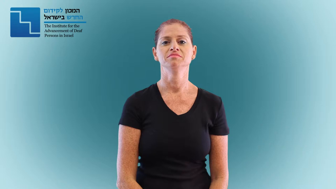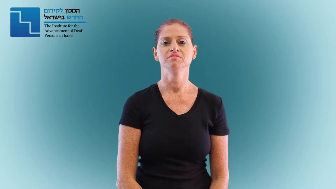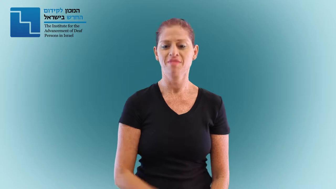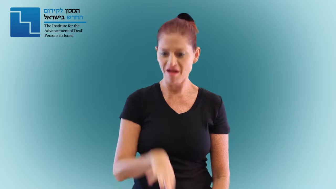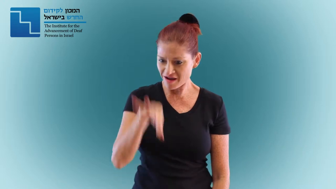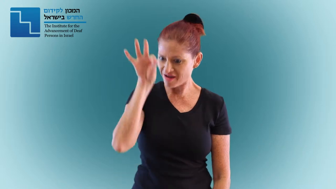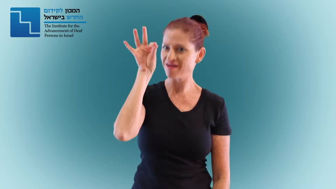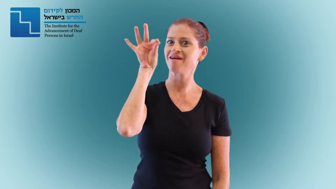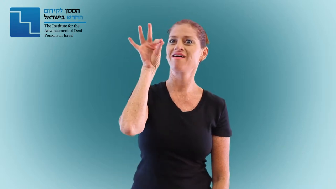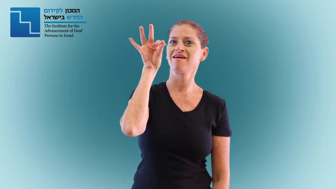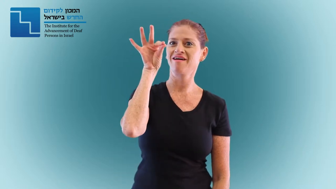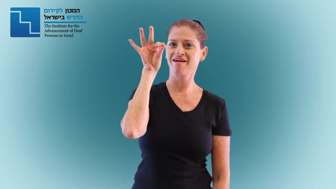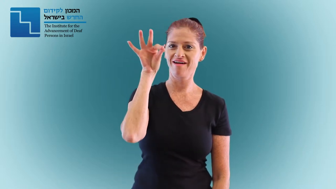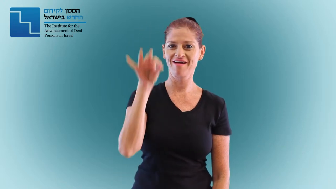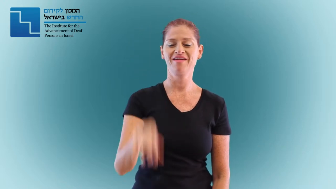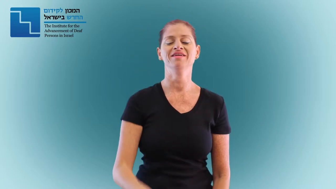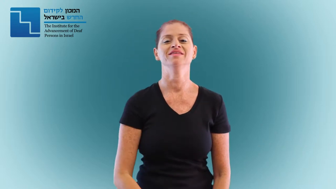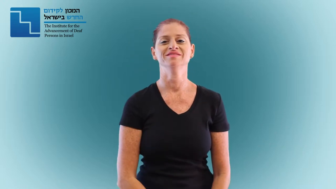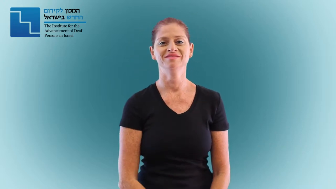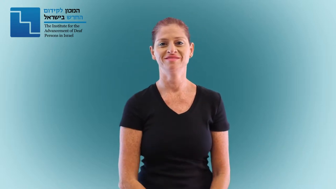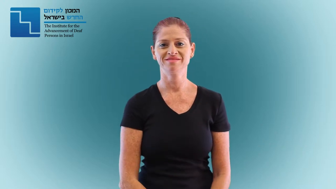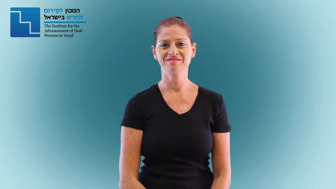למצוא